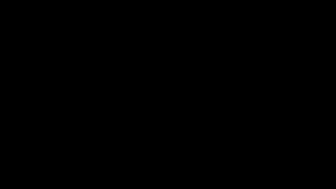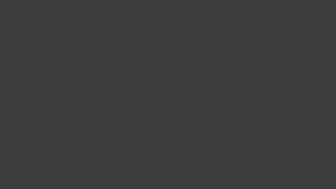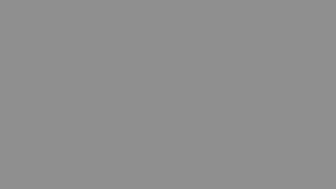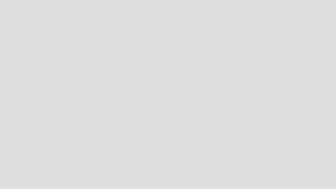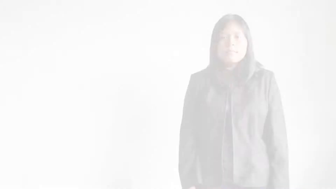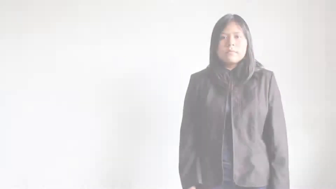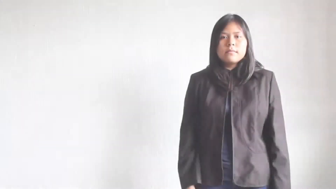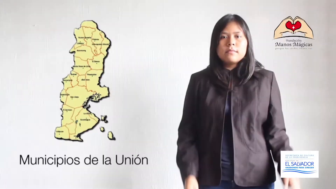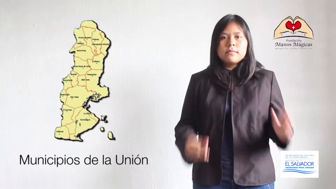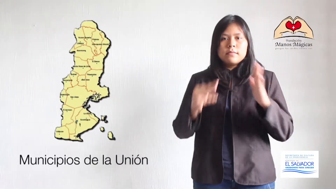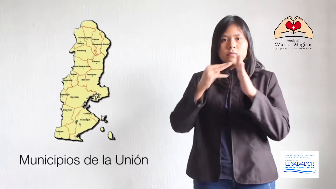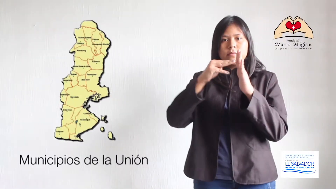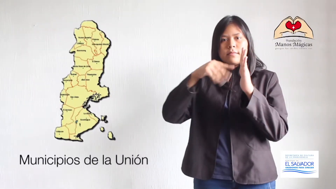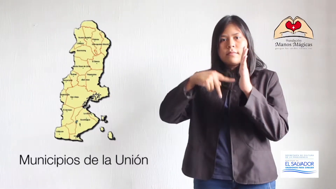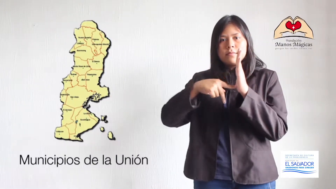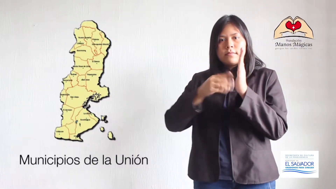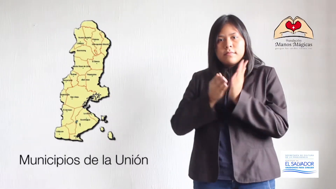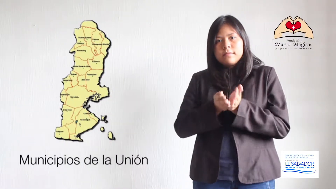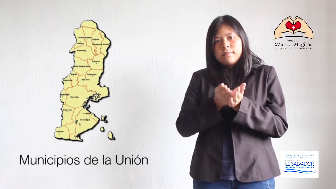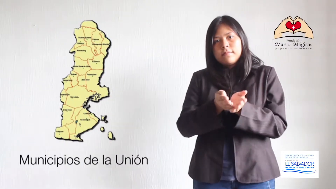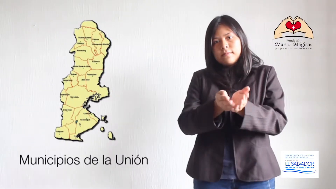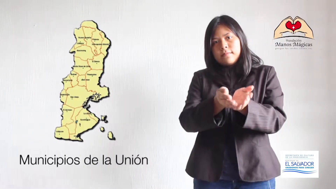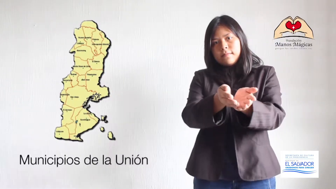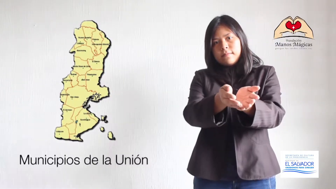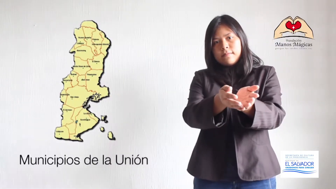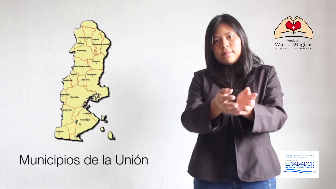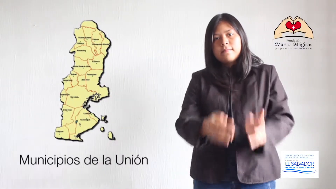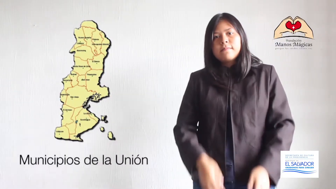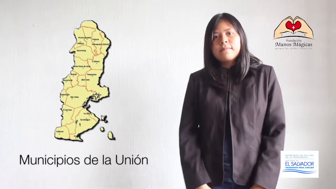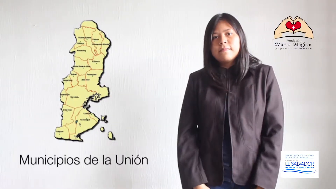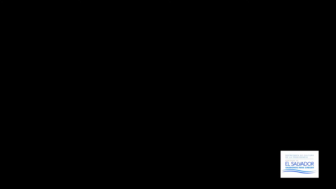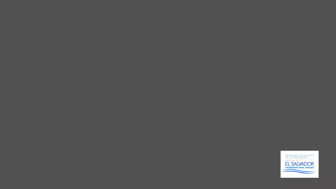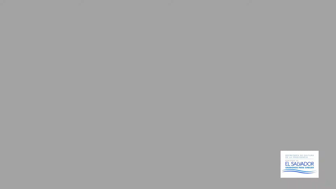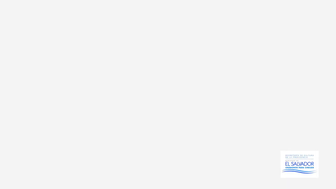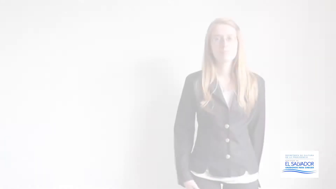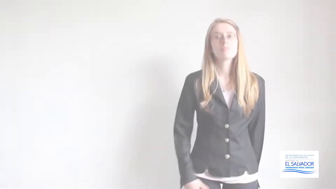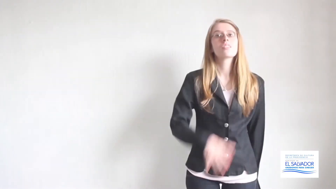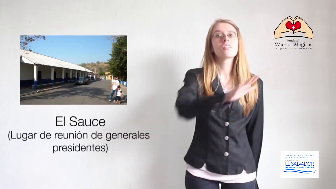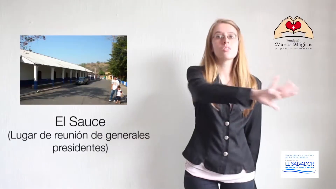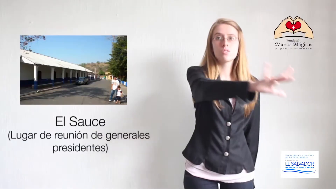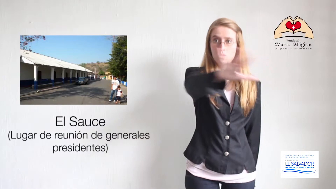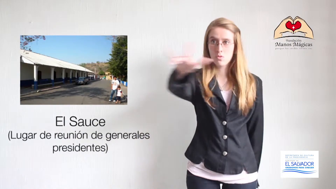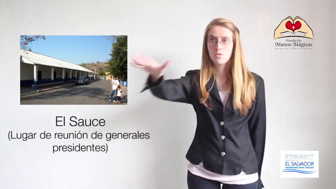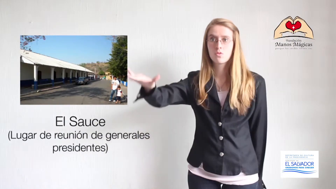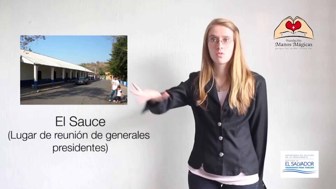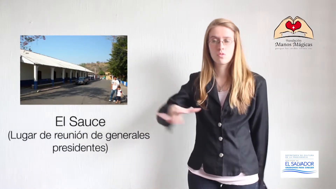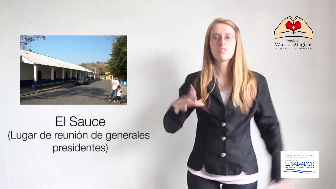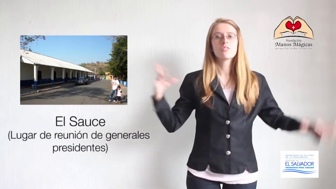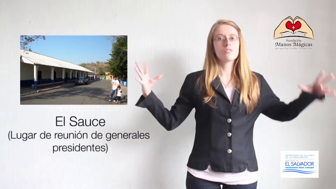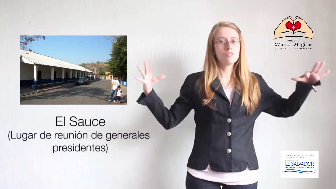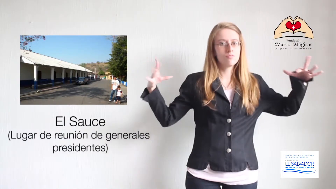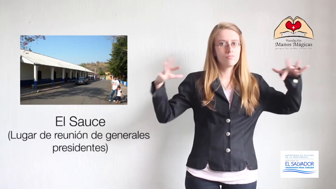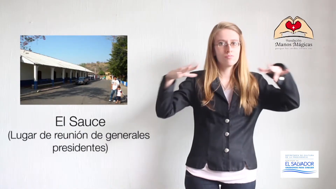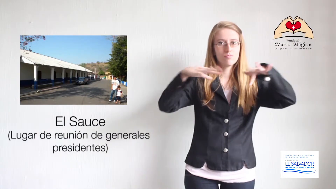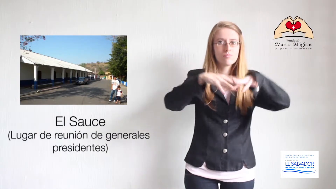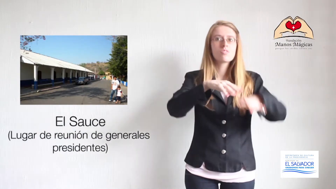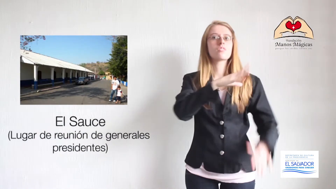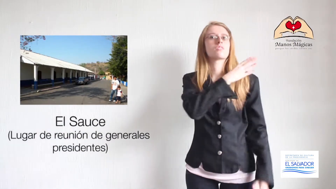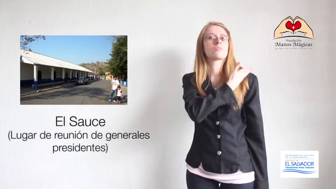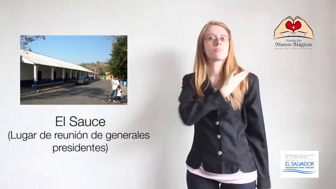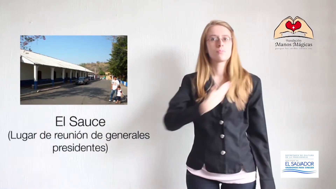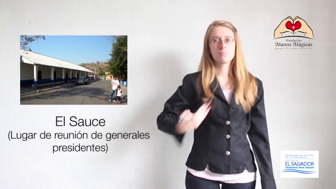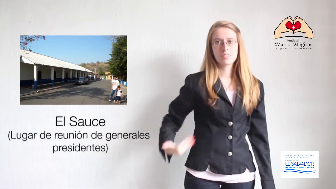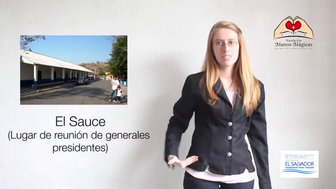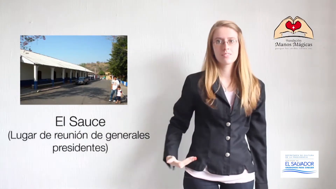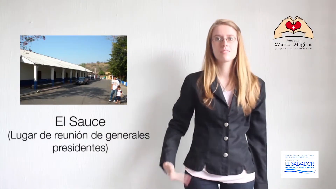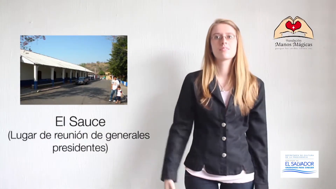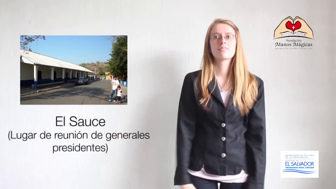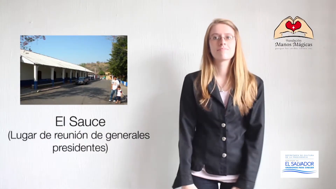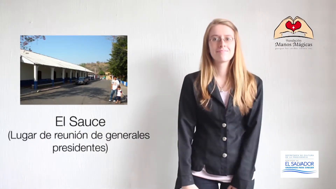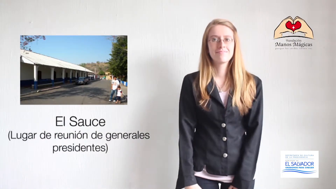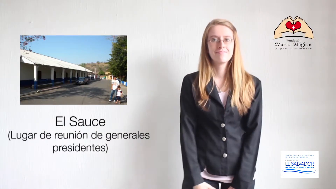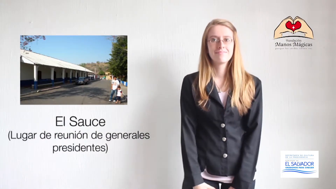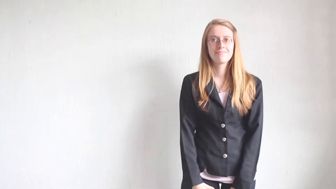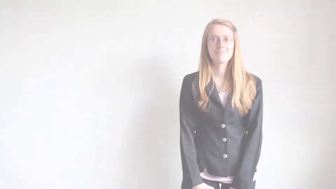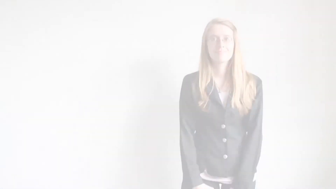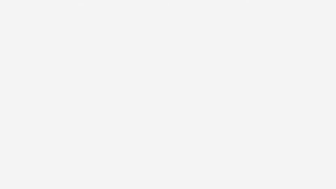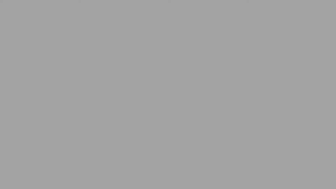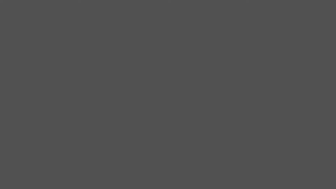El Sauce